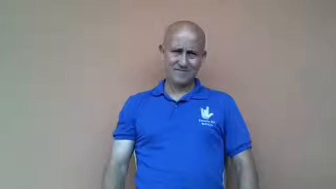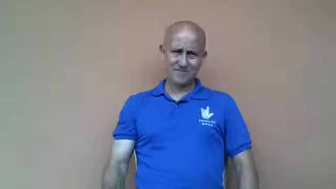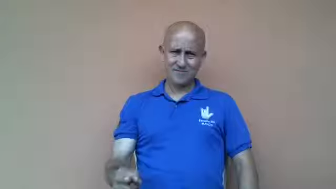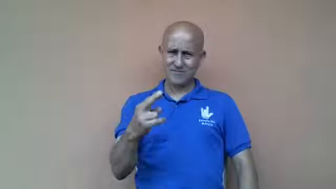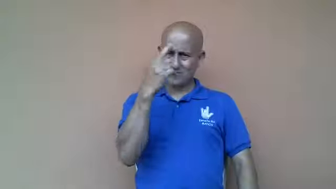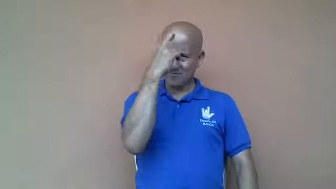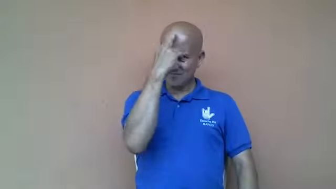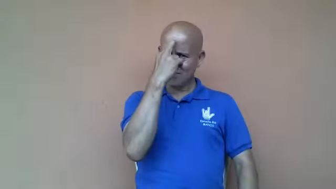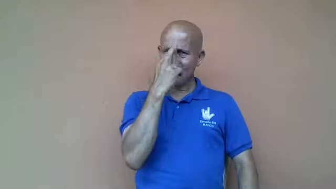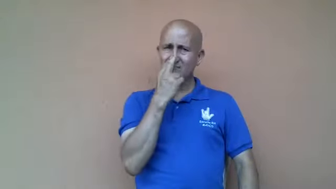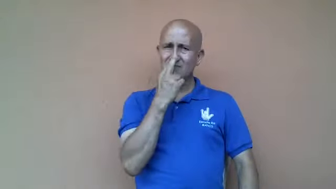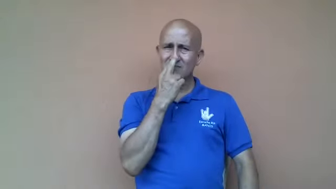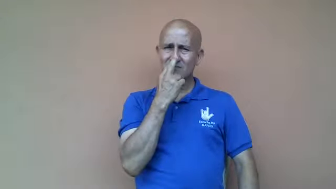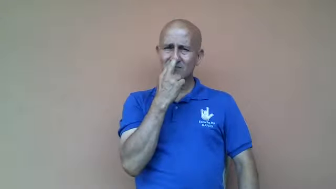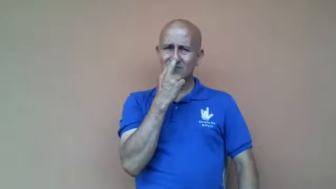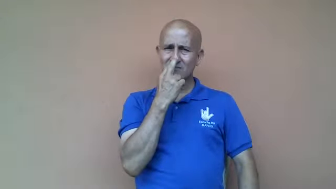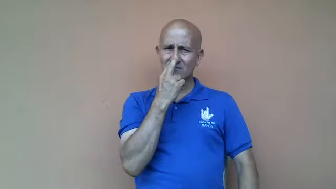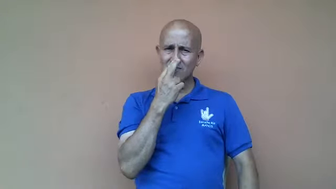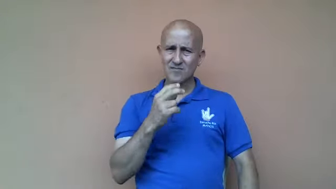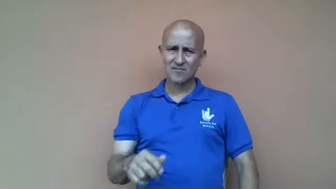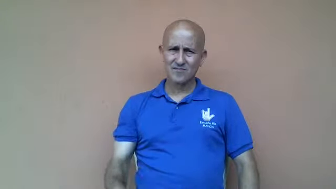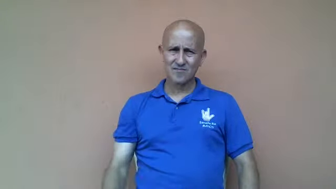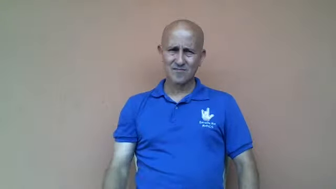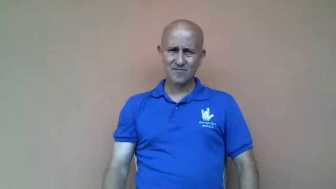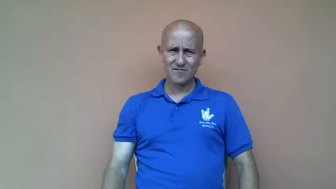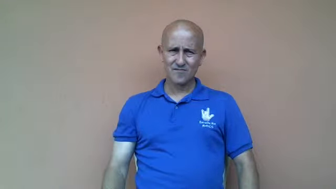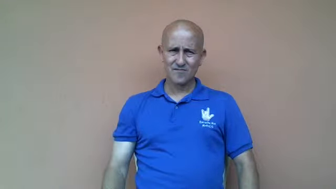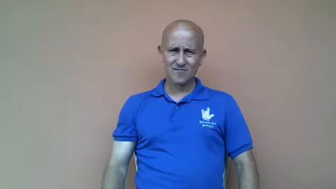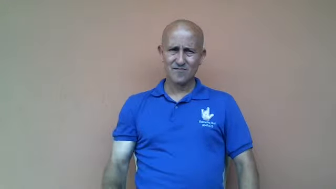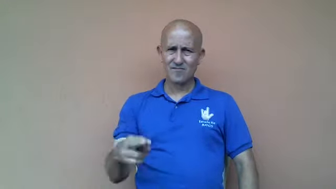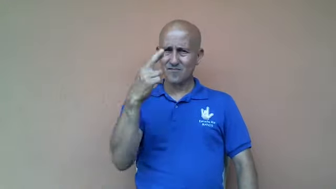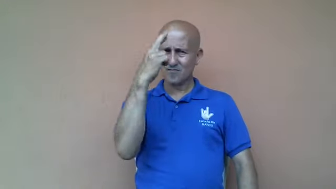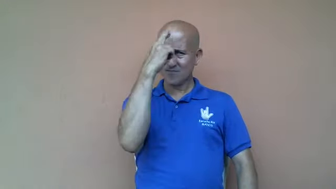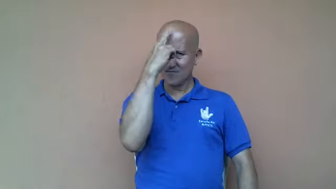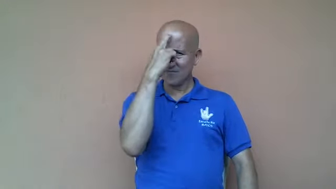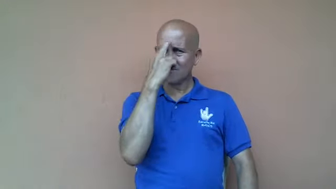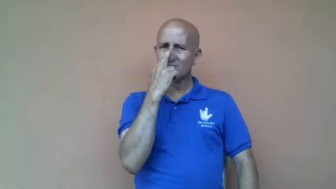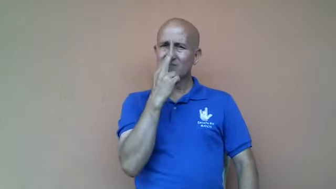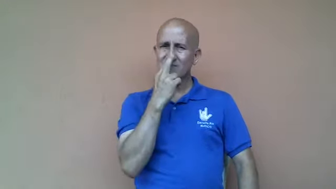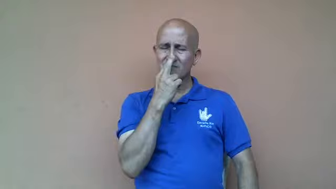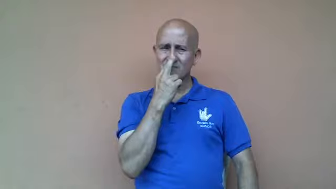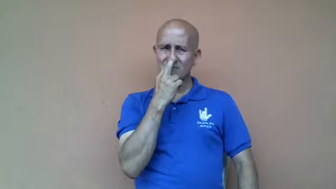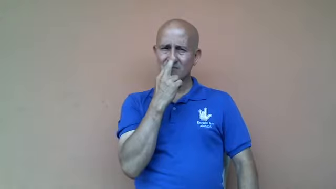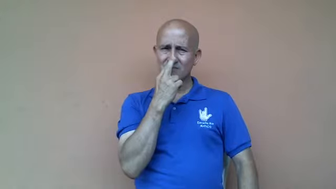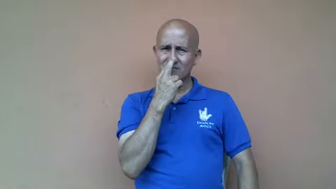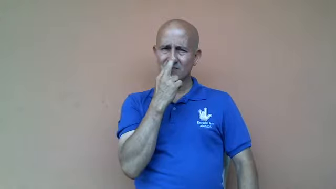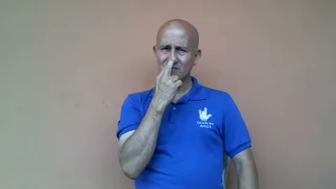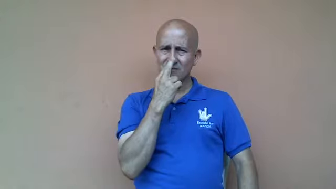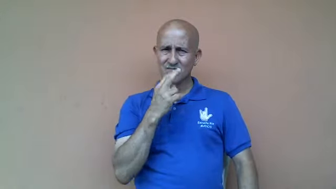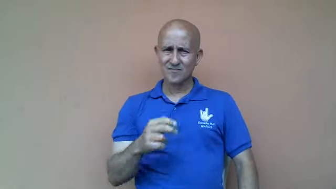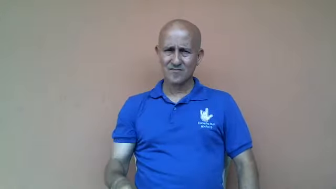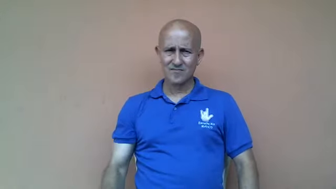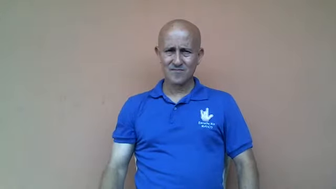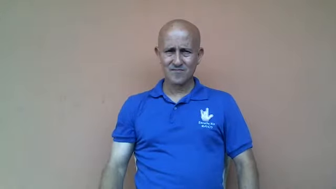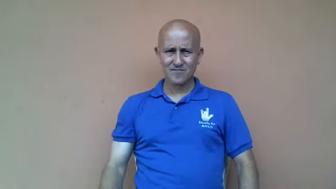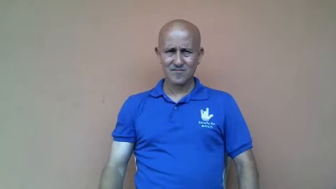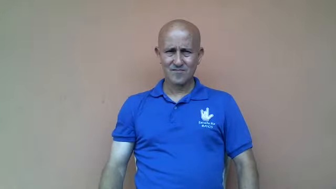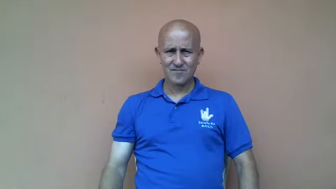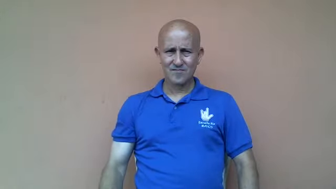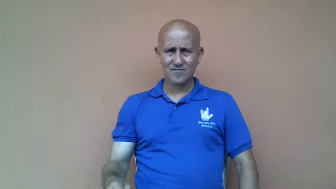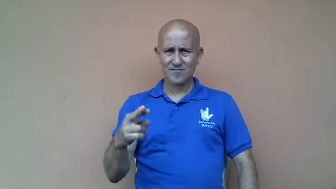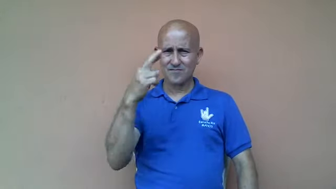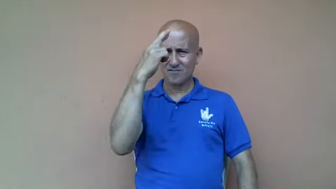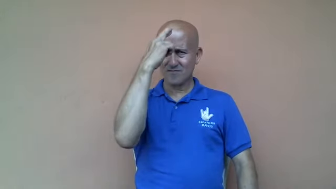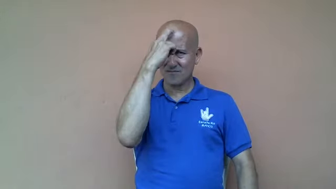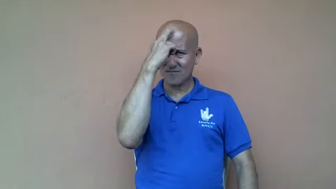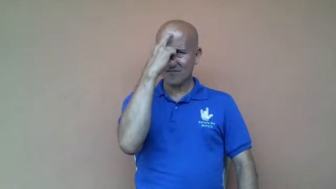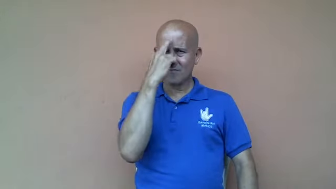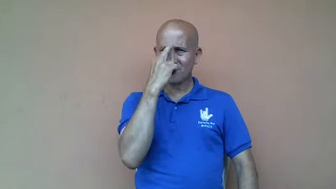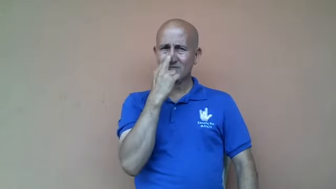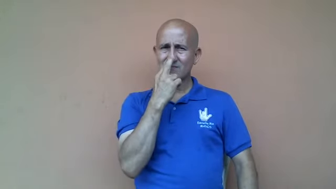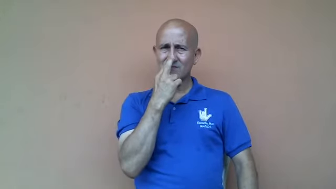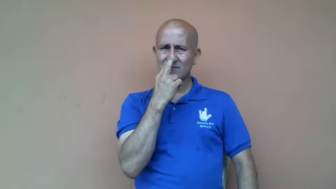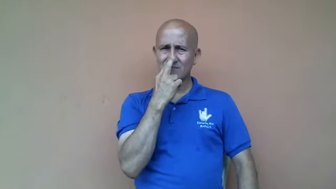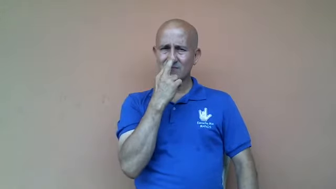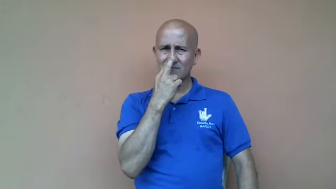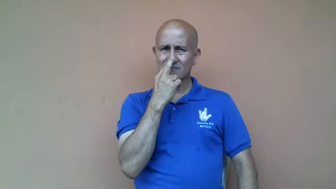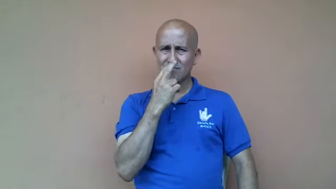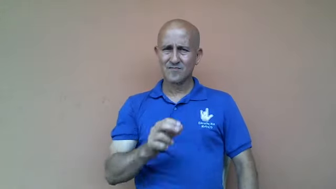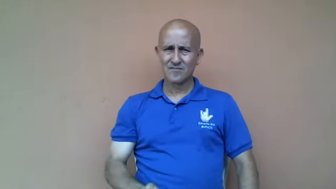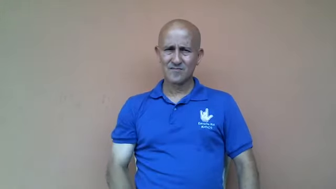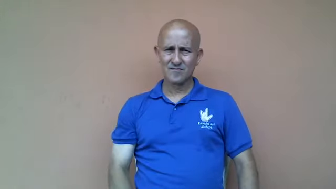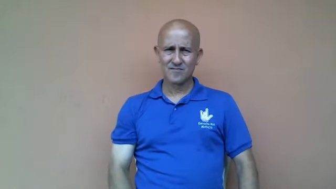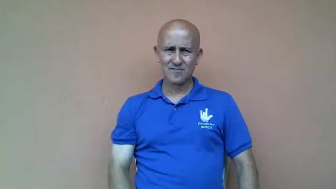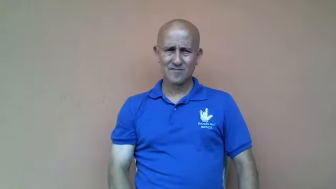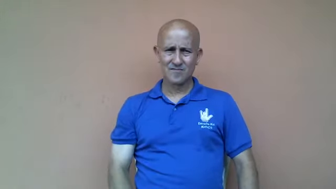romanos